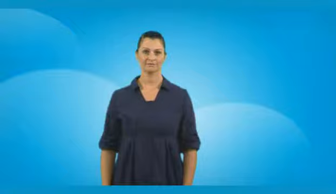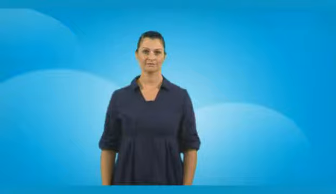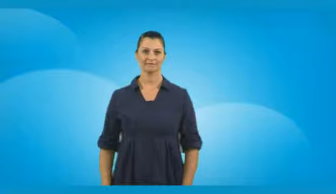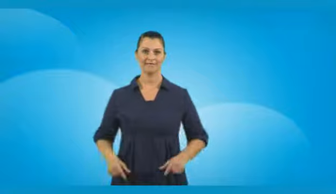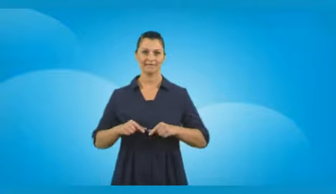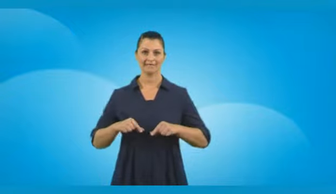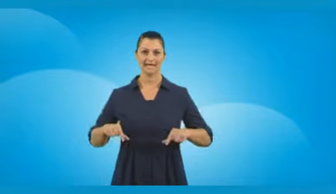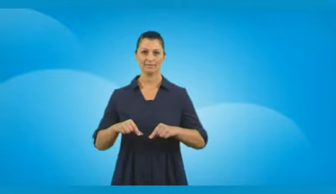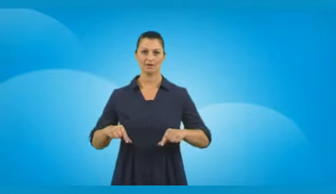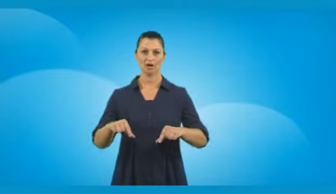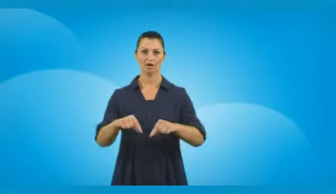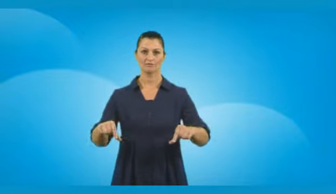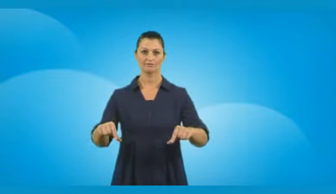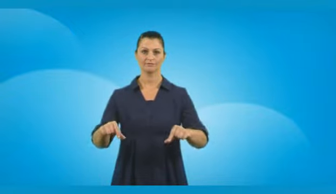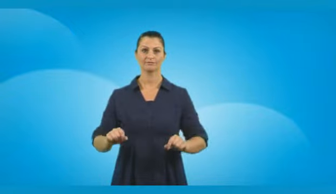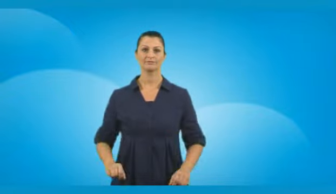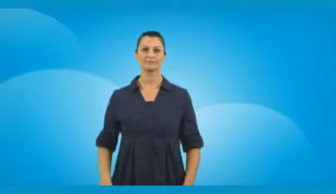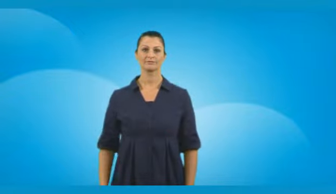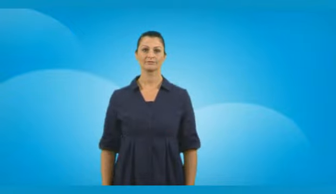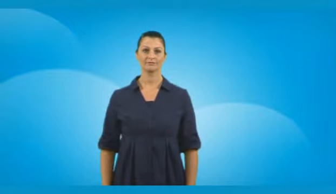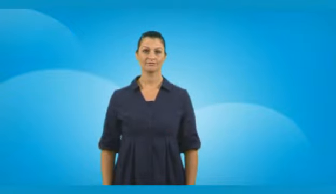Zebra